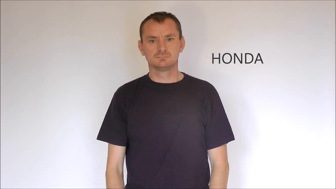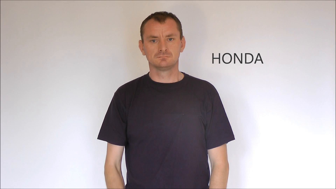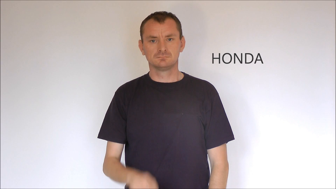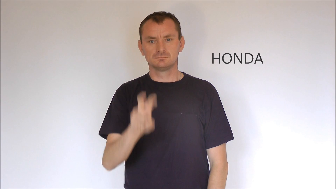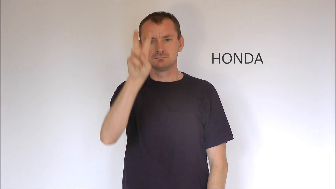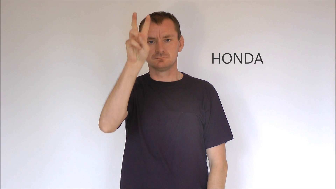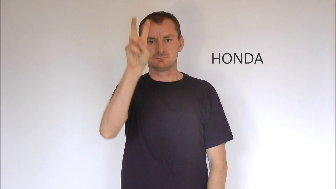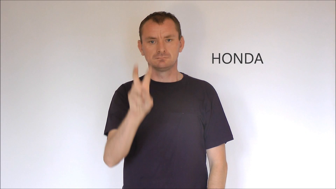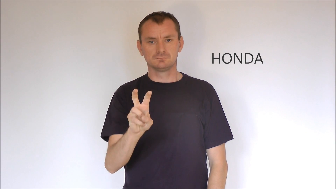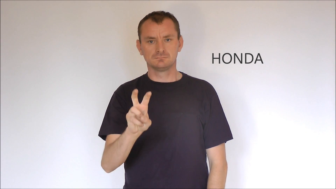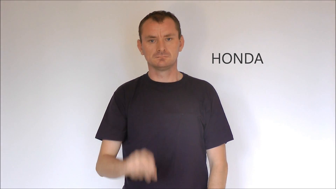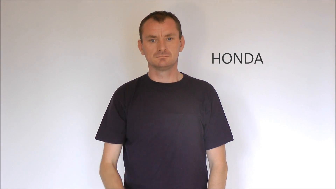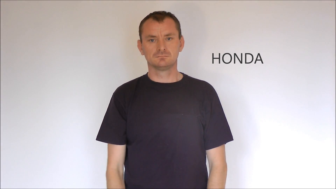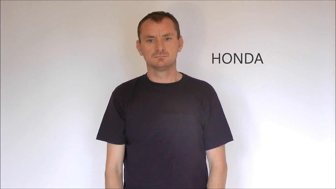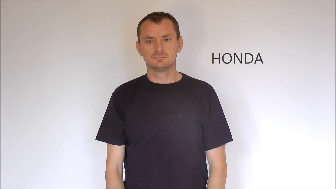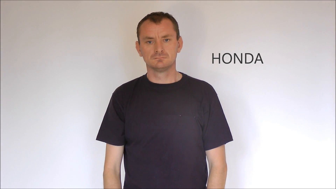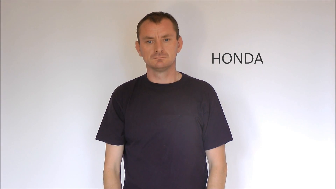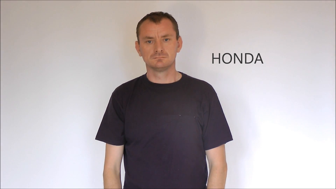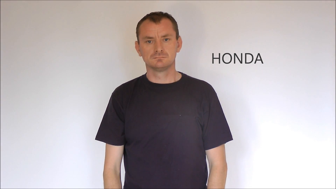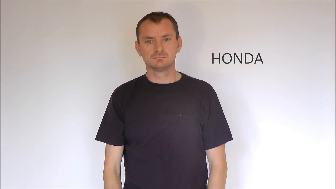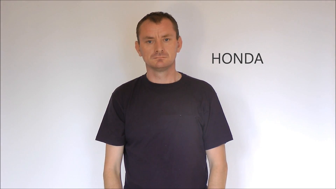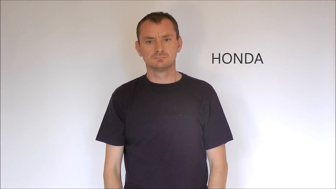HONDA